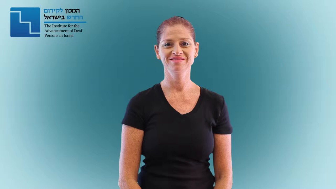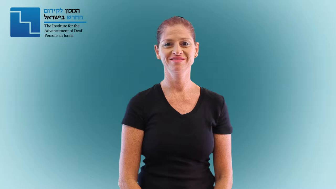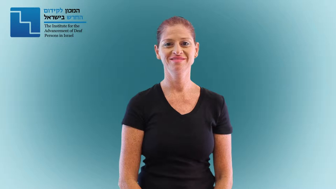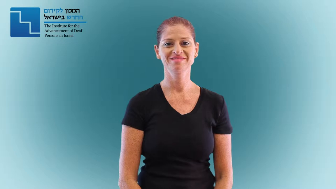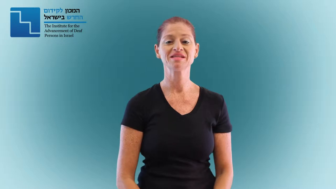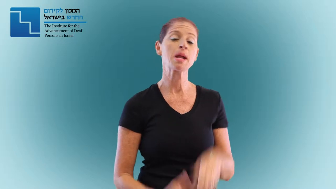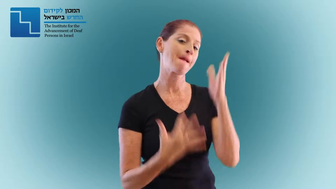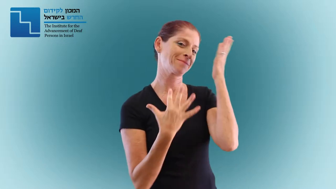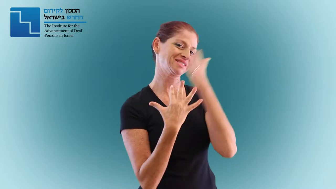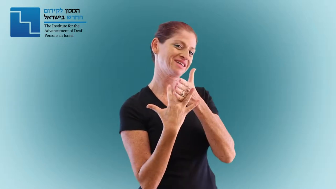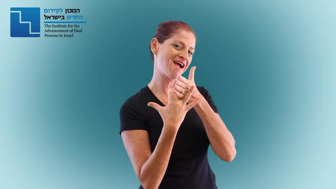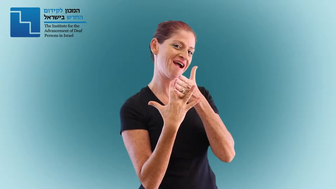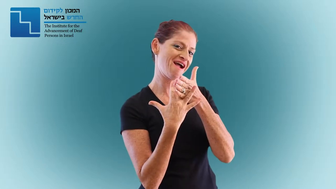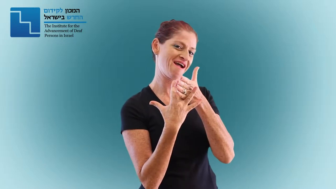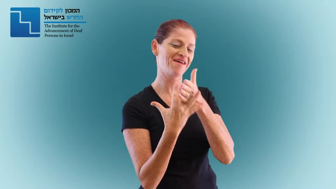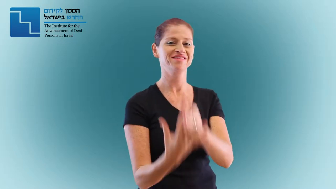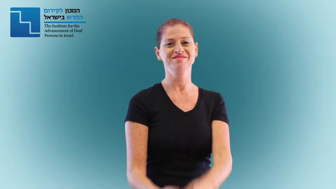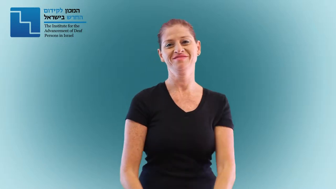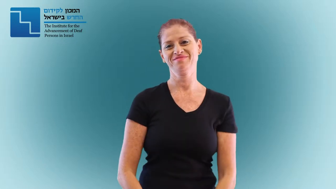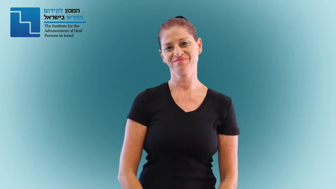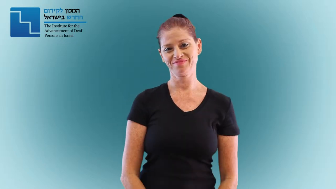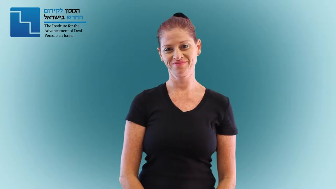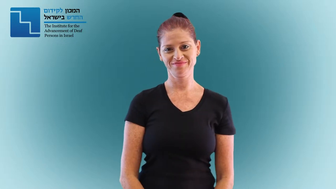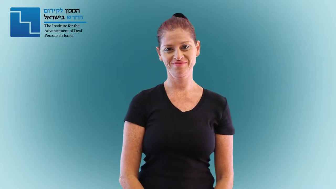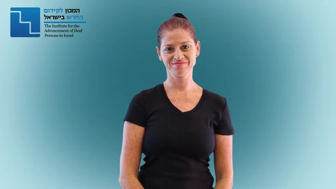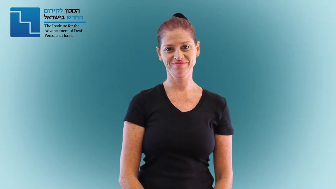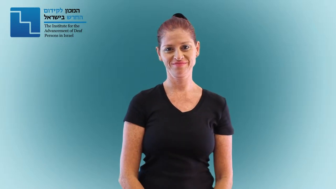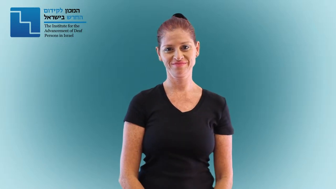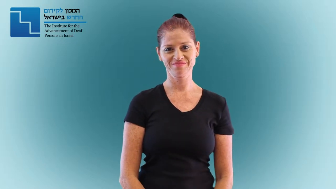אמצע